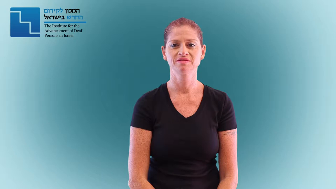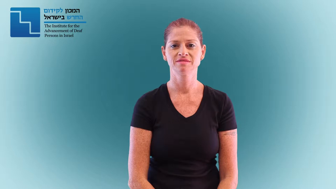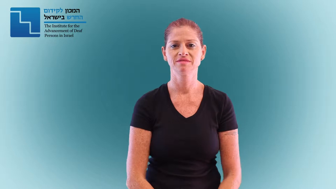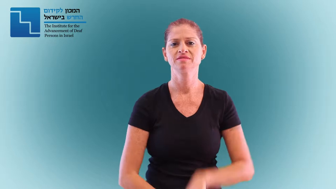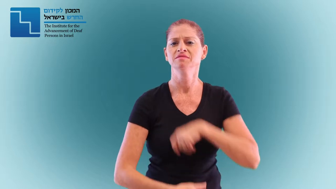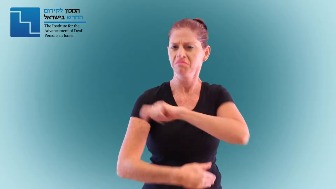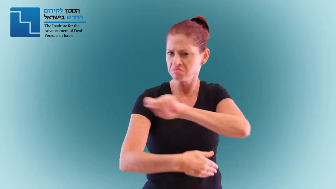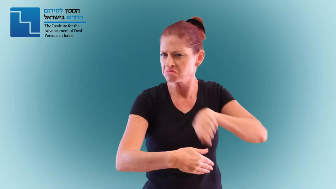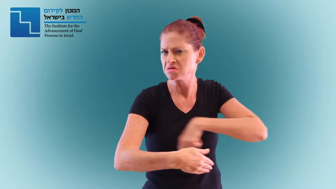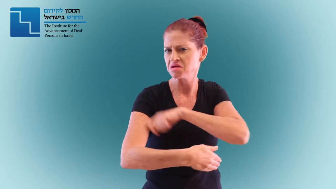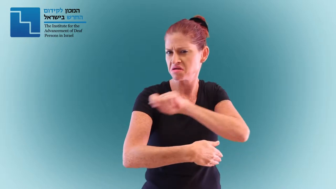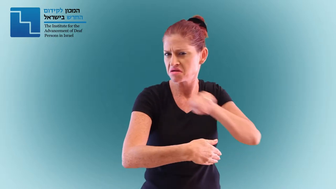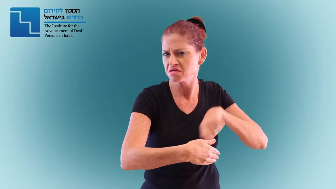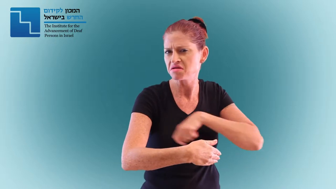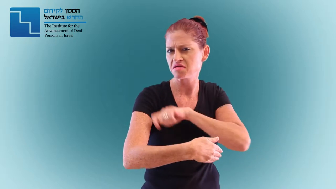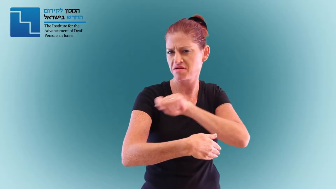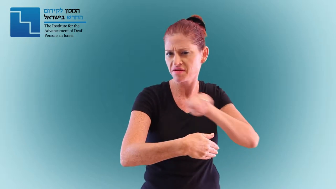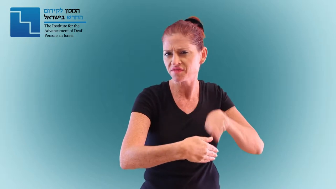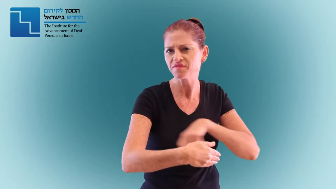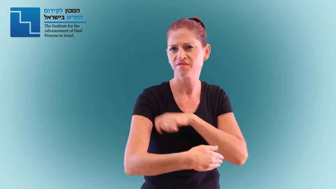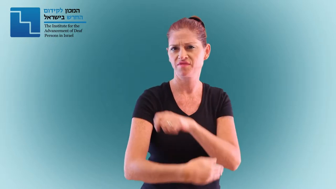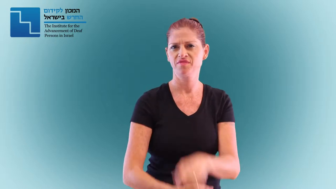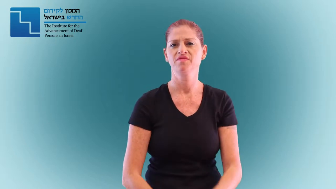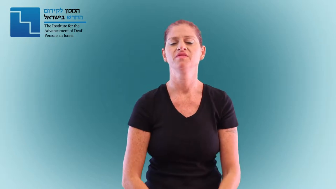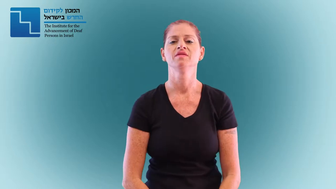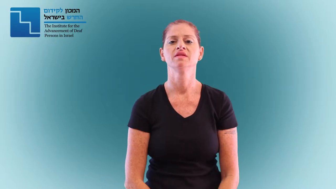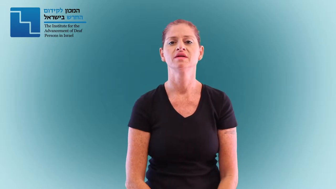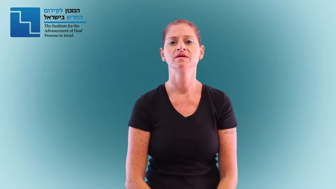לערבב